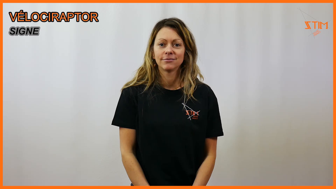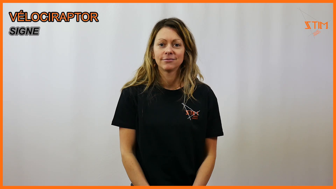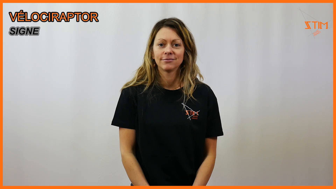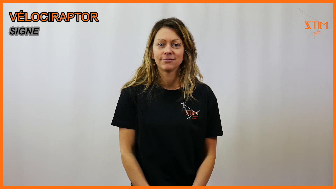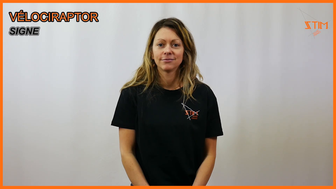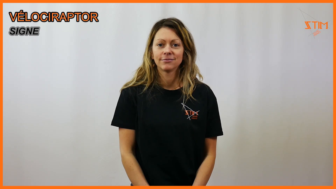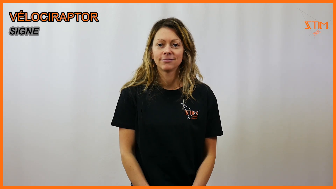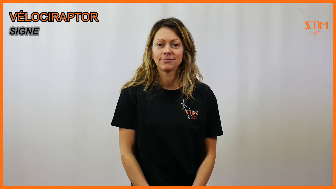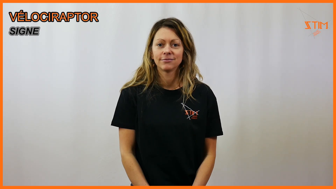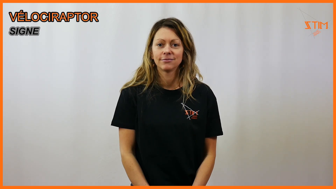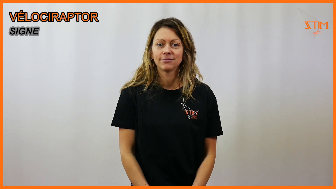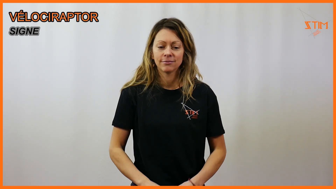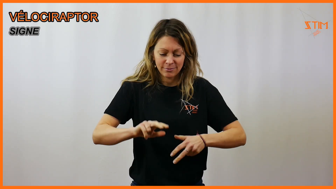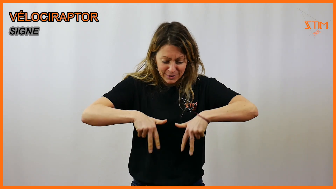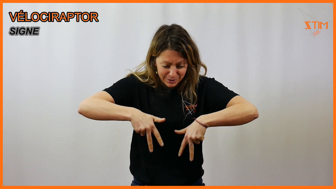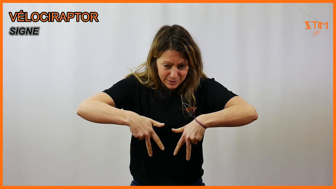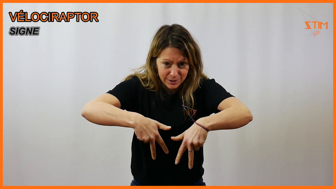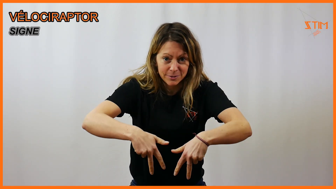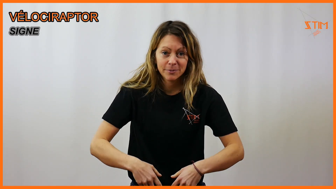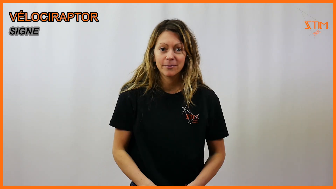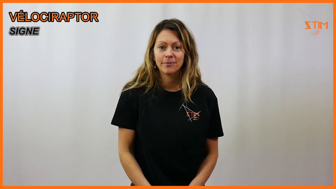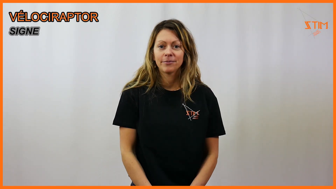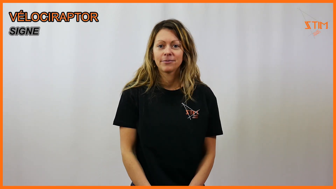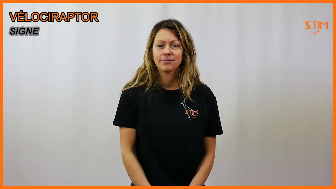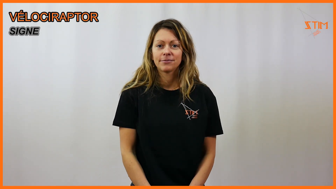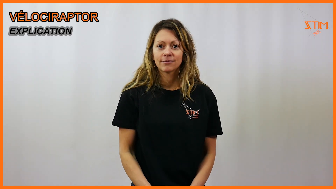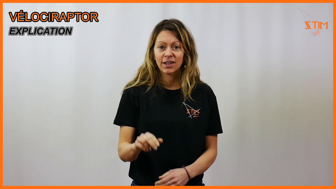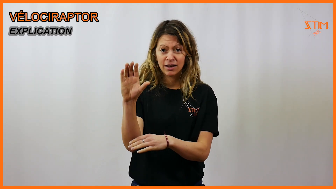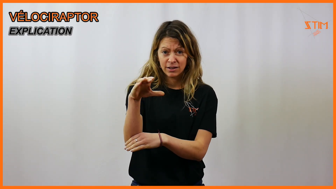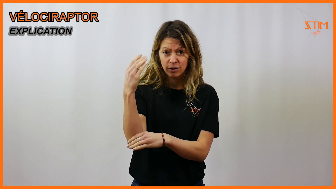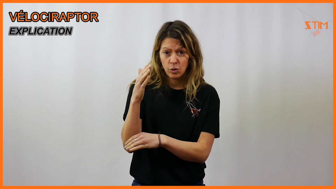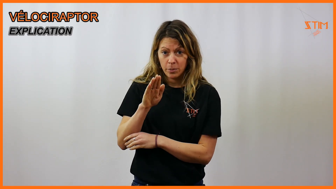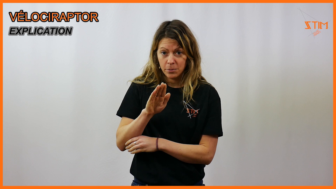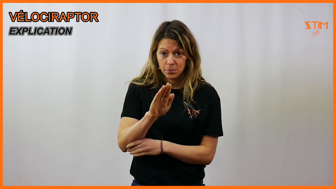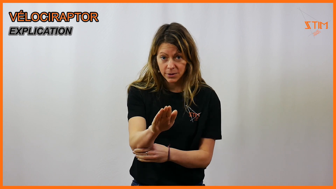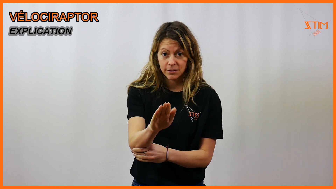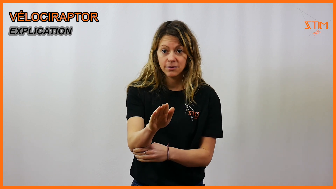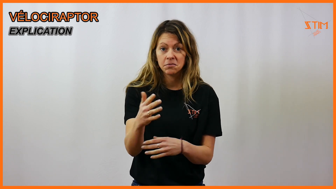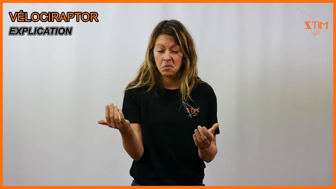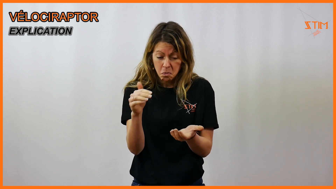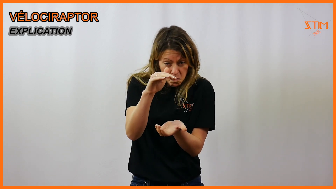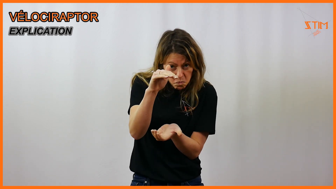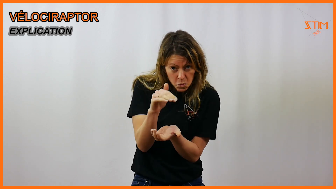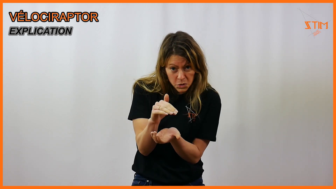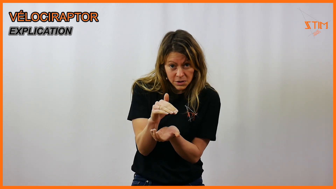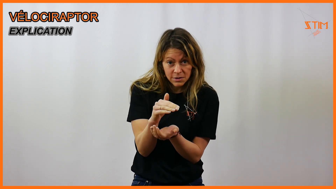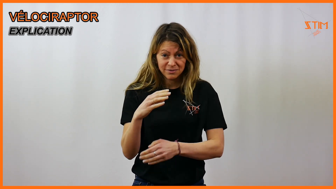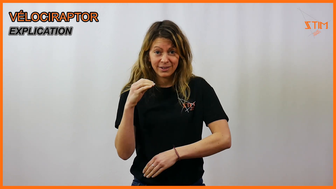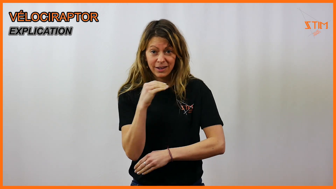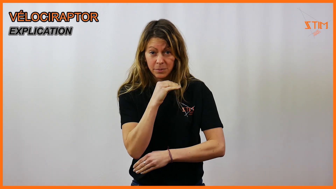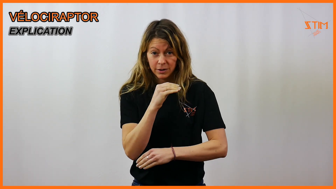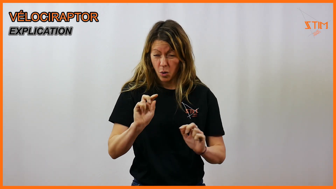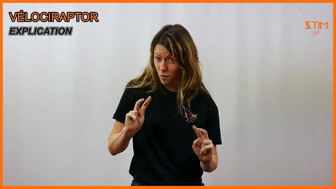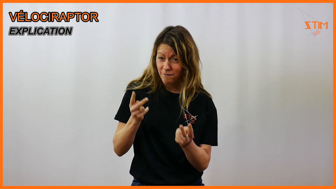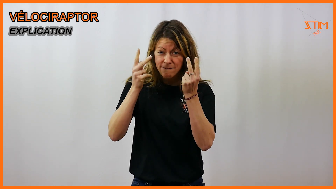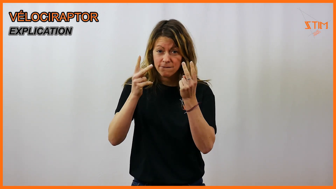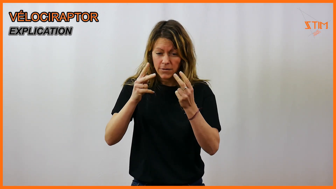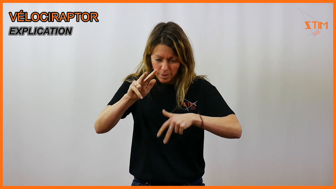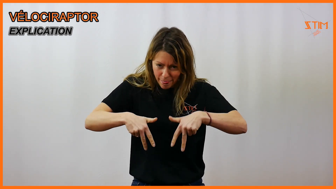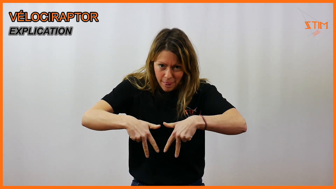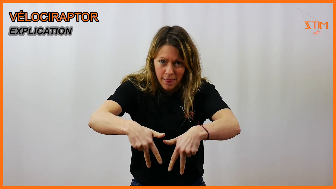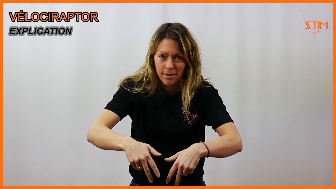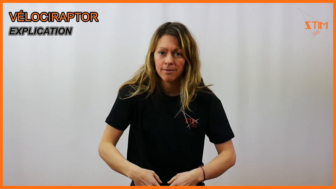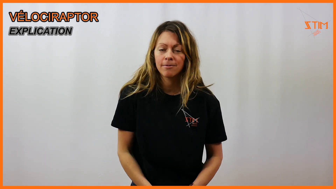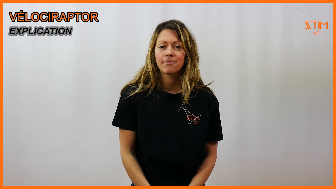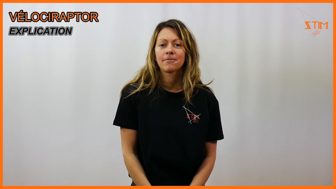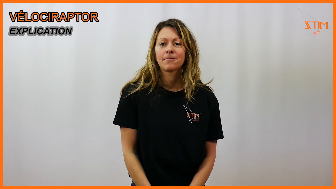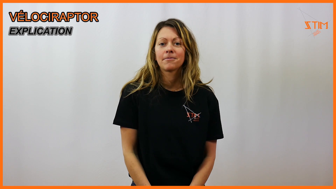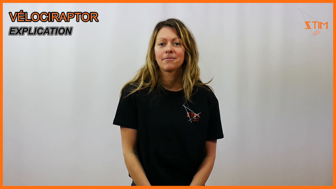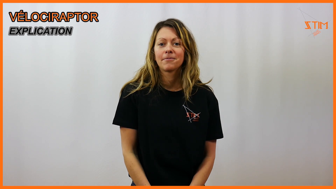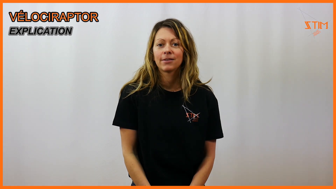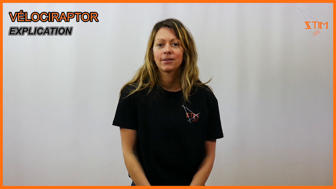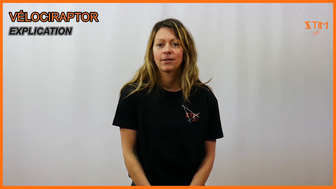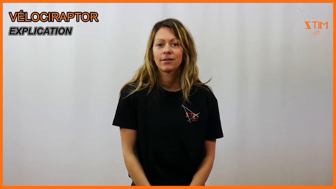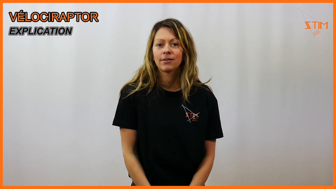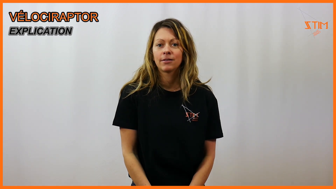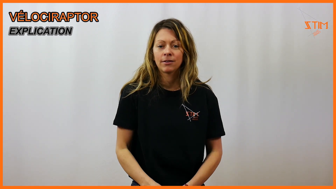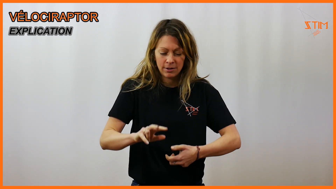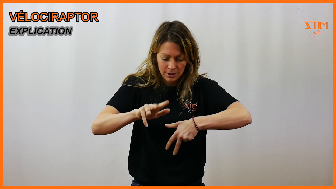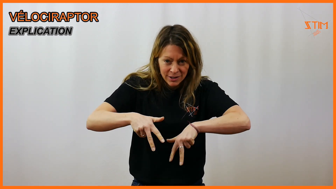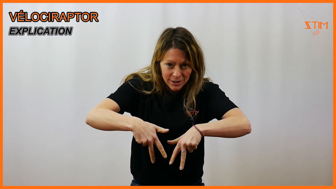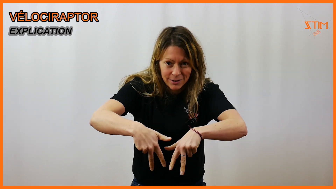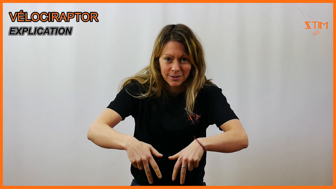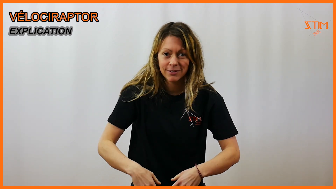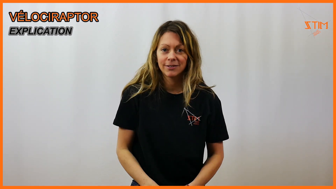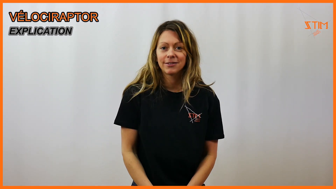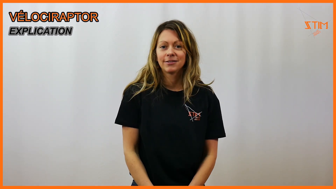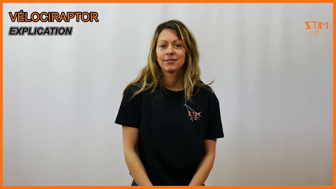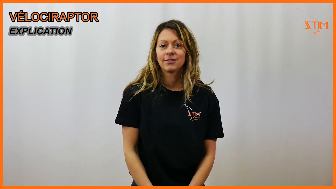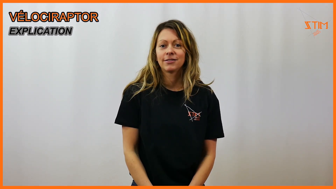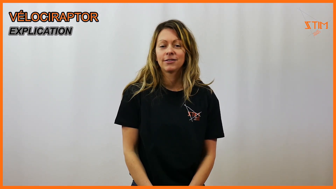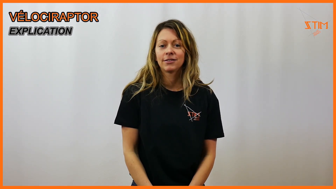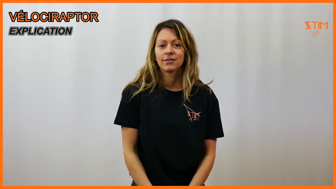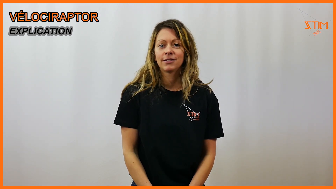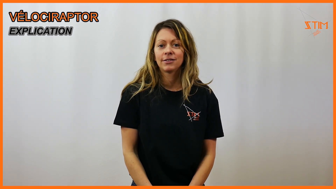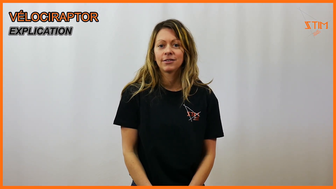Vélociraptor